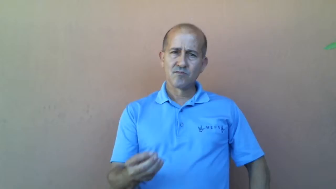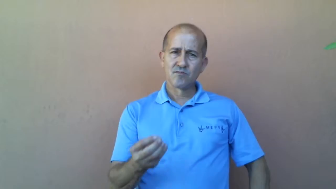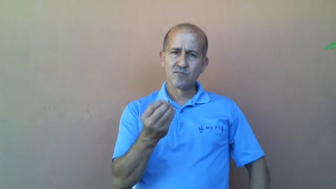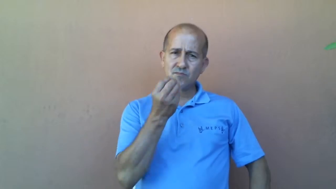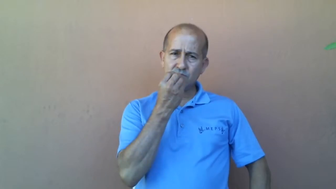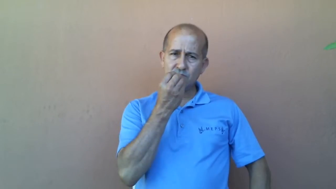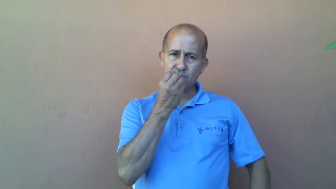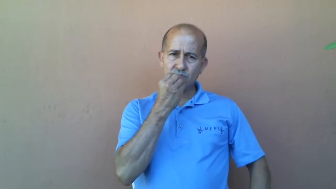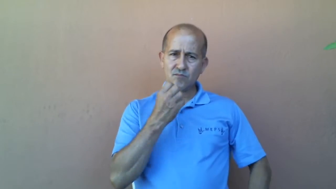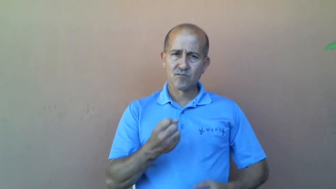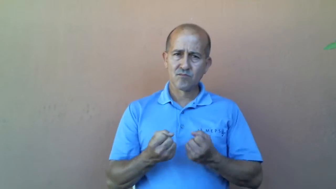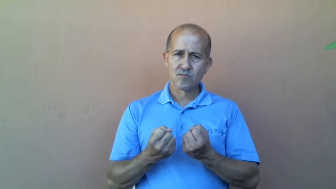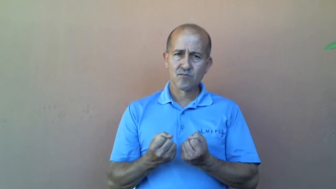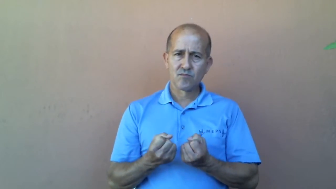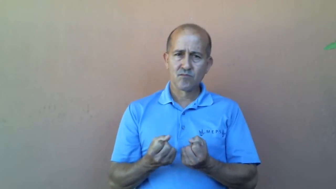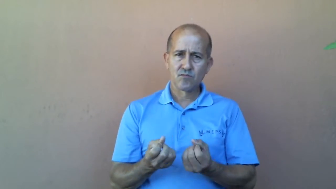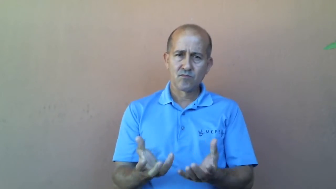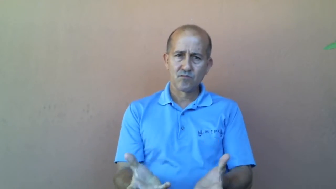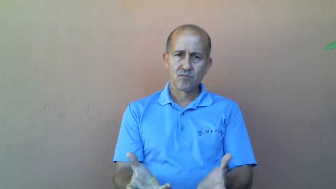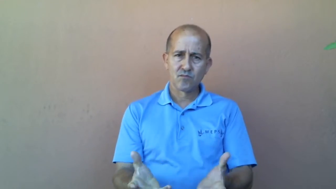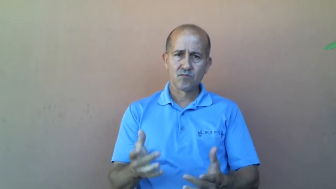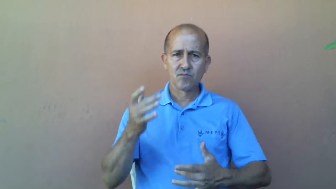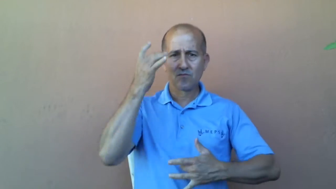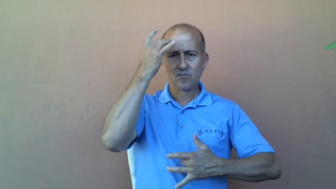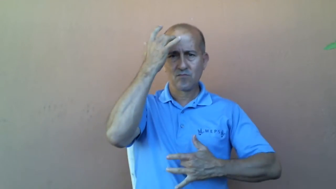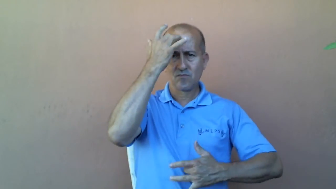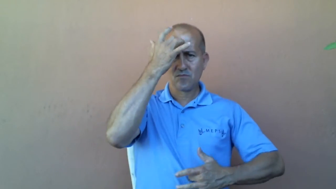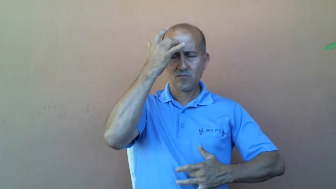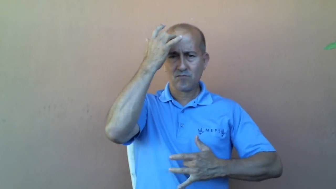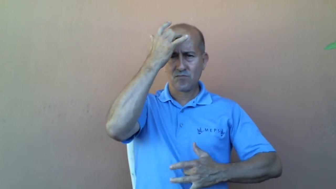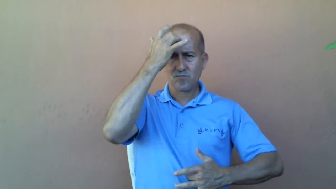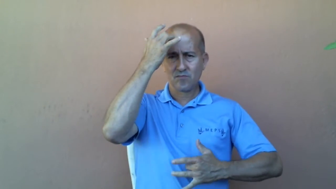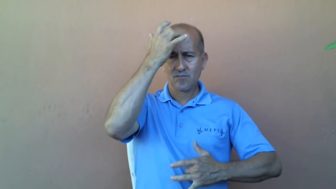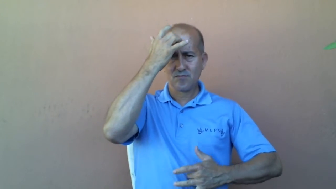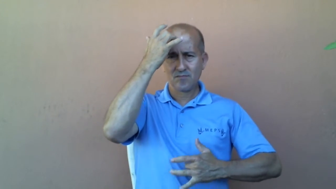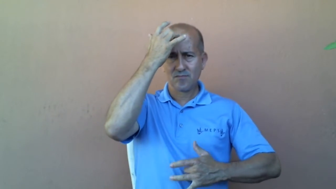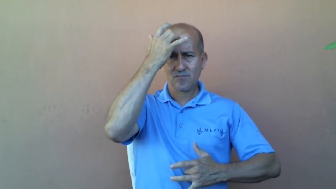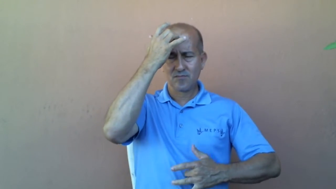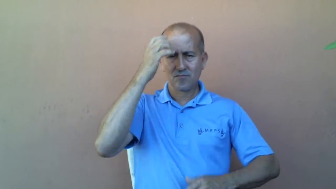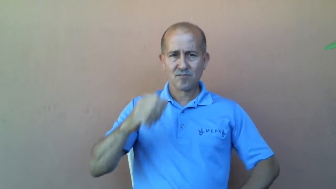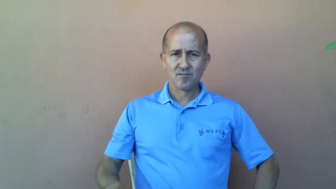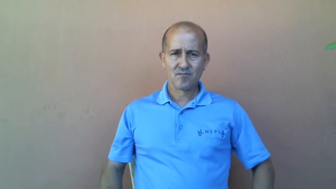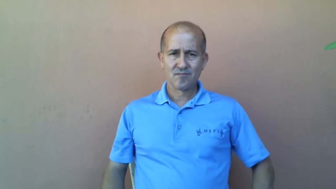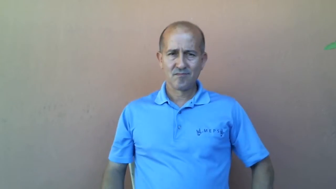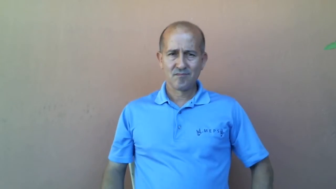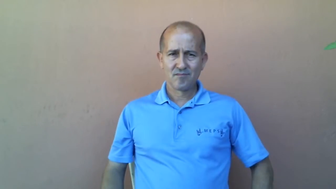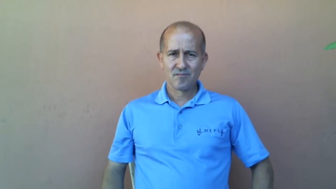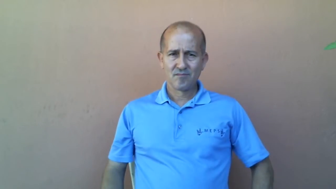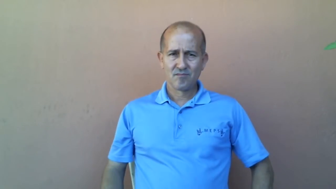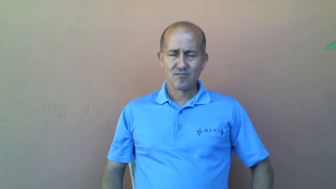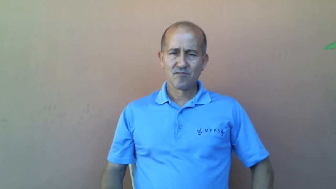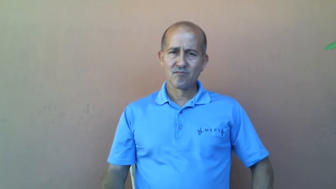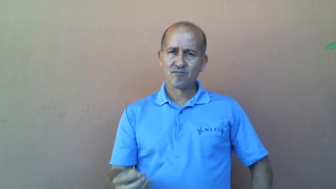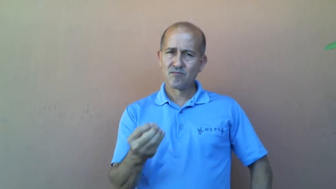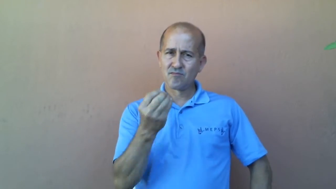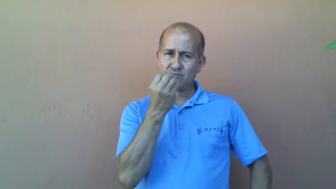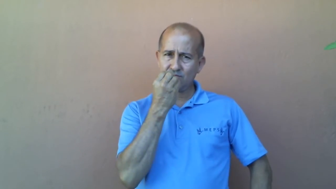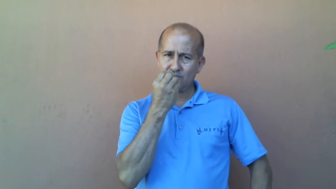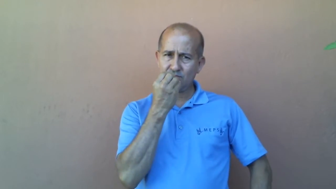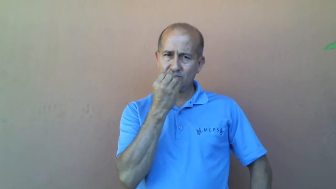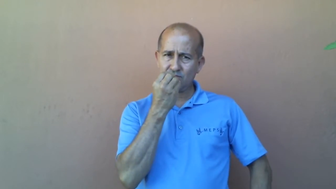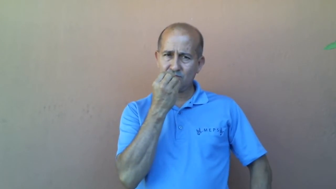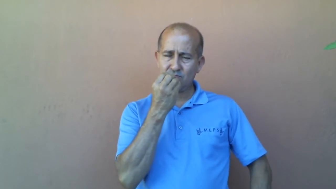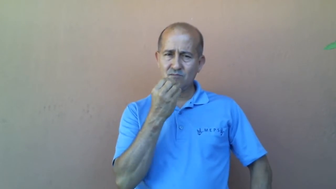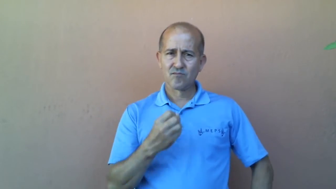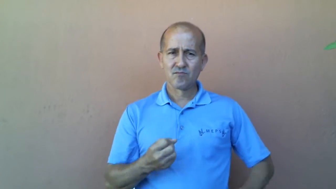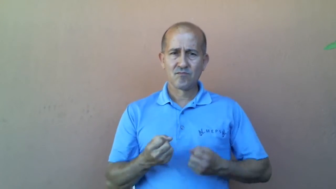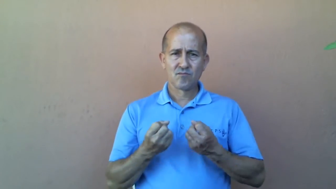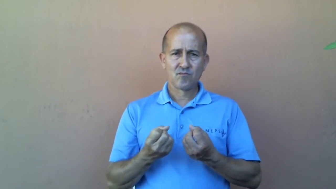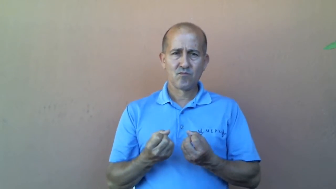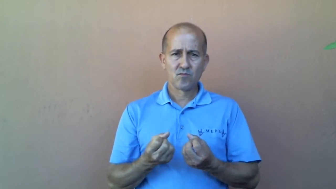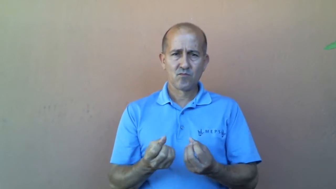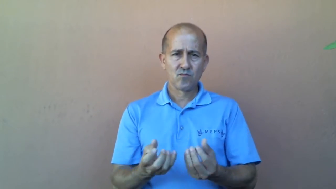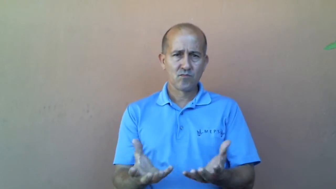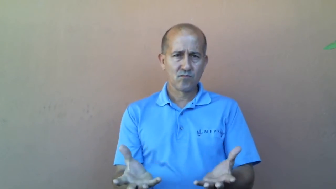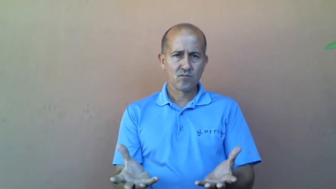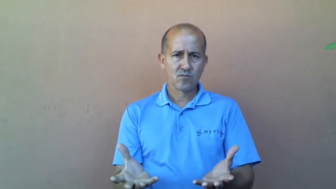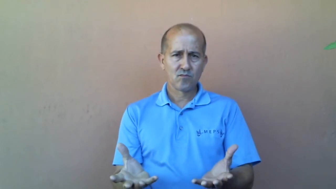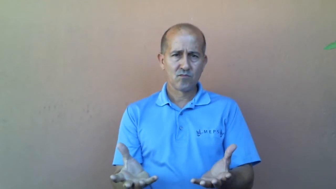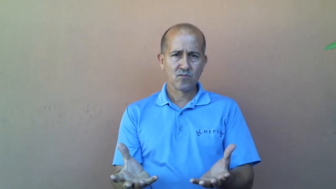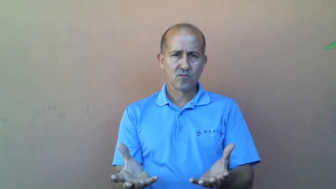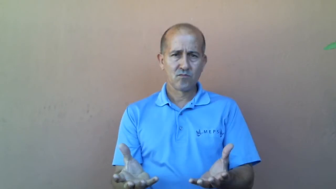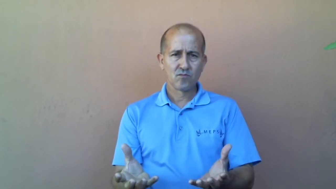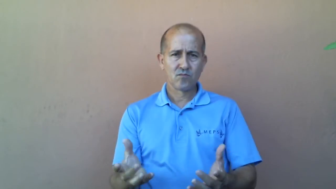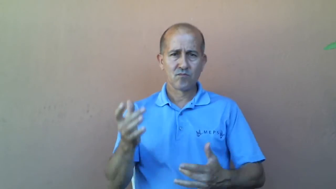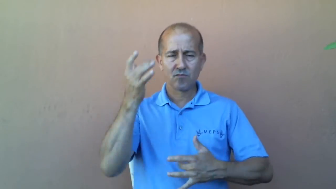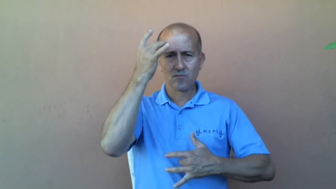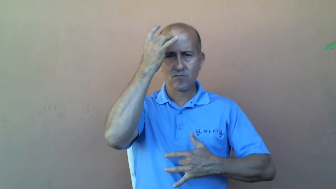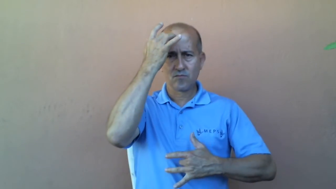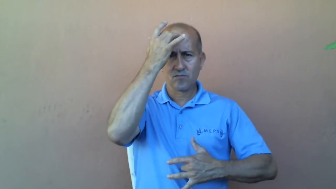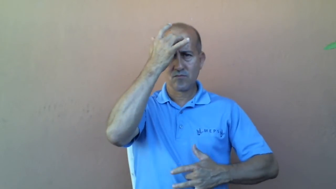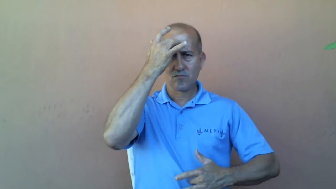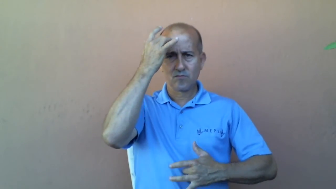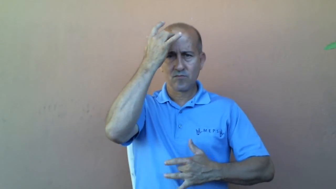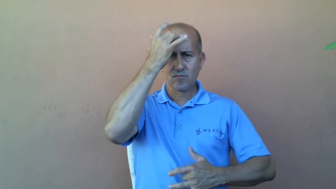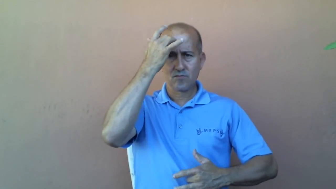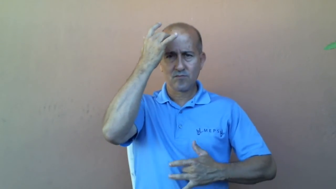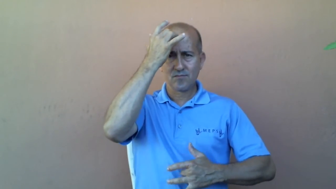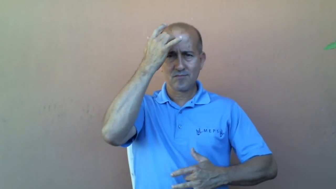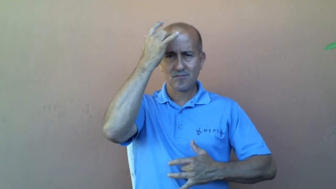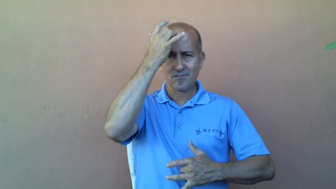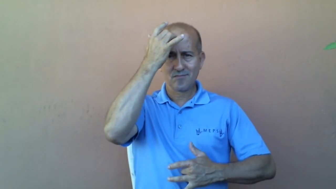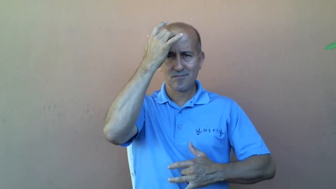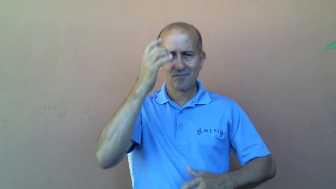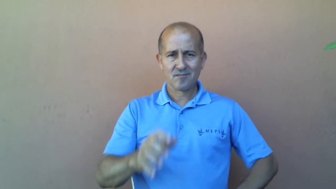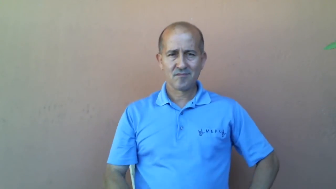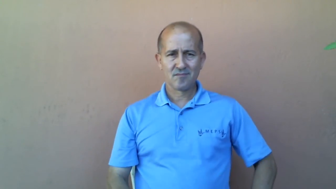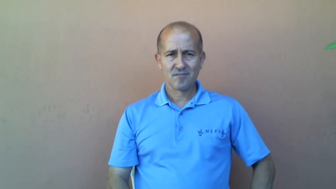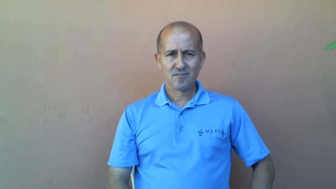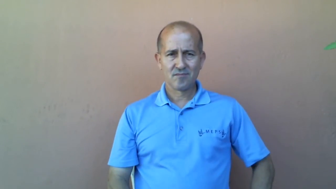botulismo